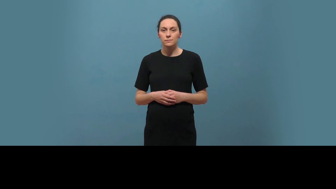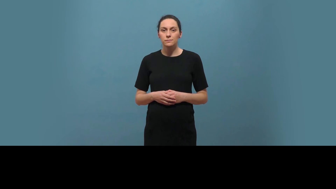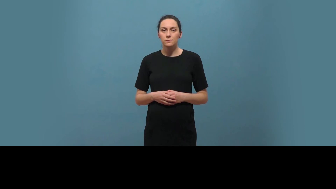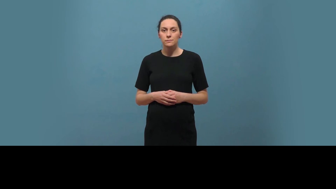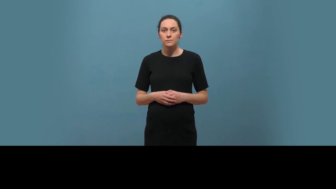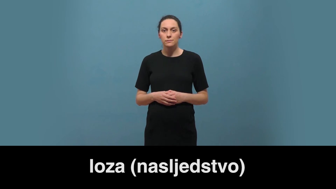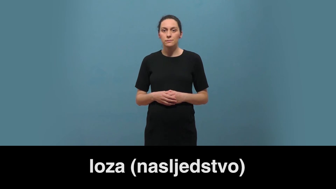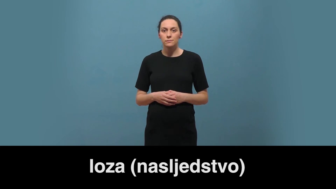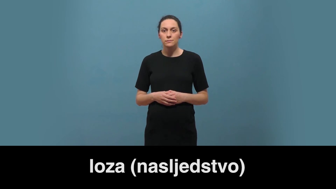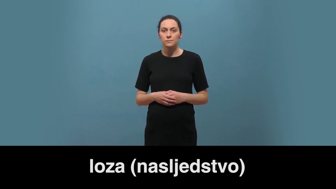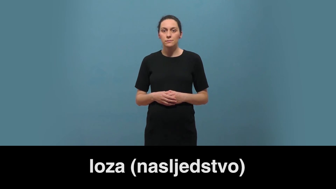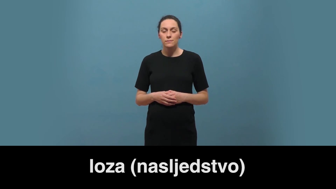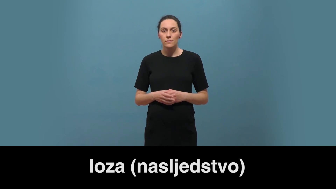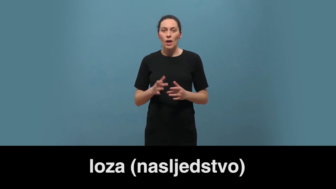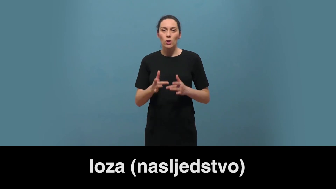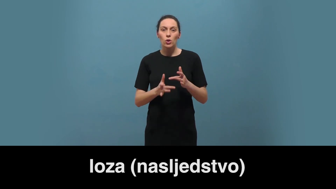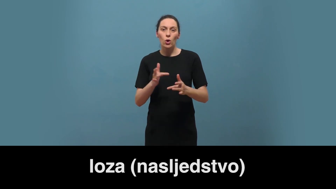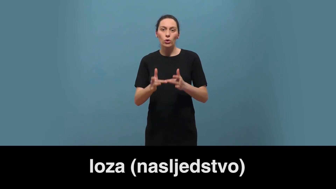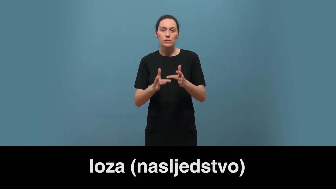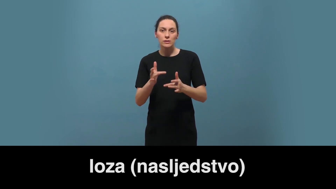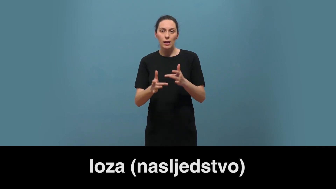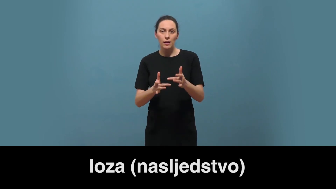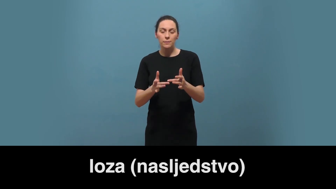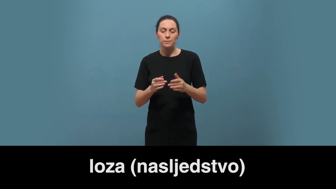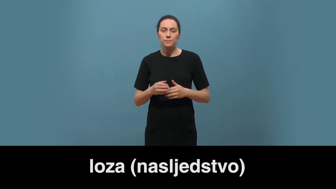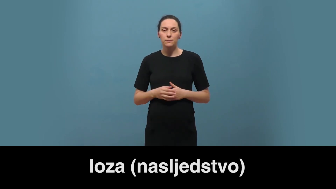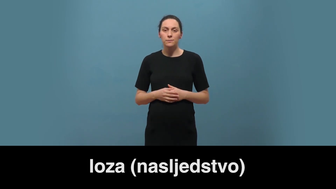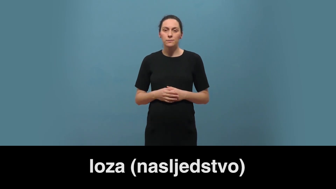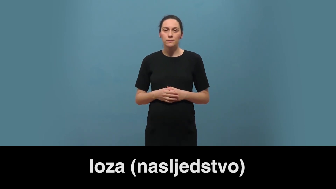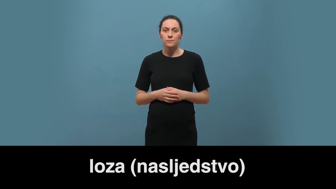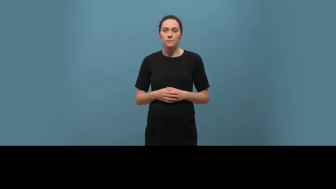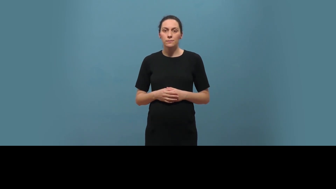loza nasljedstvo